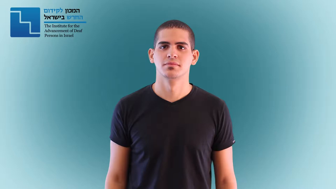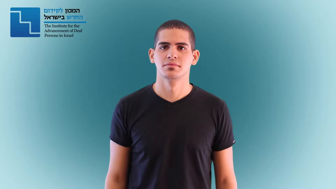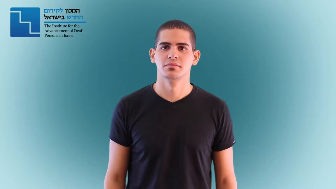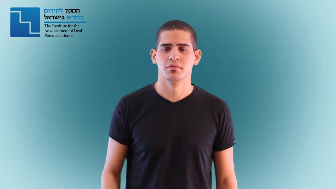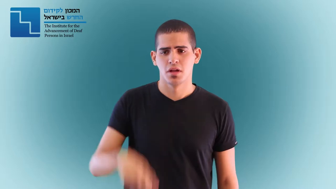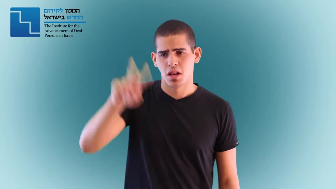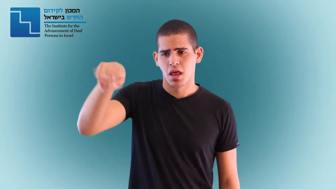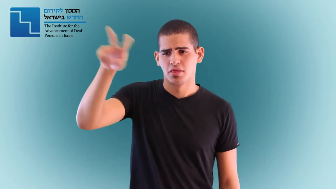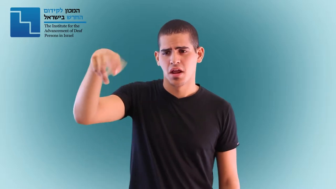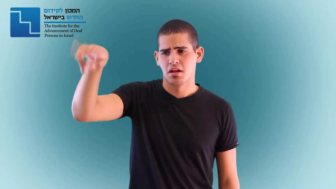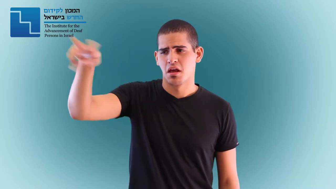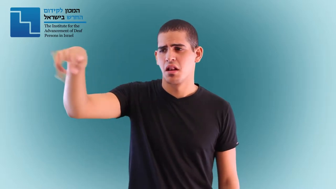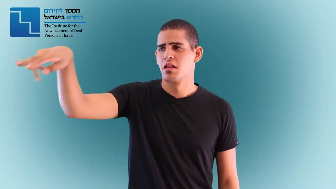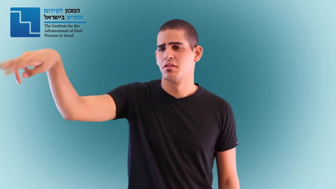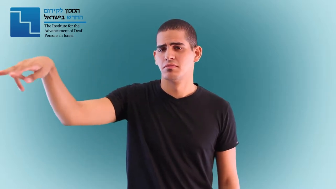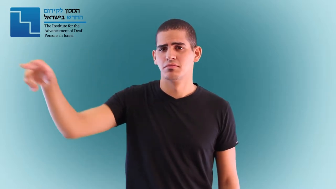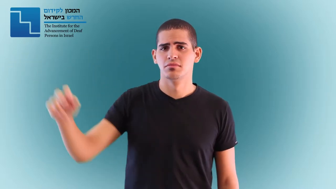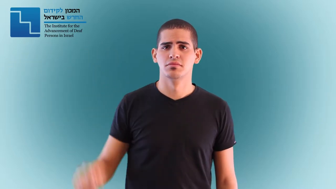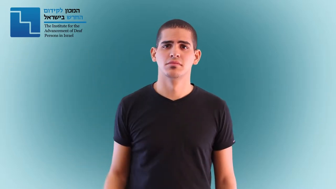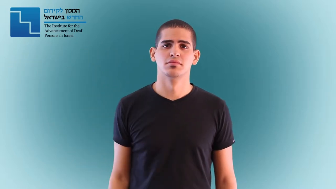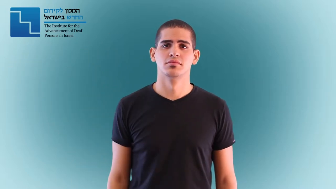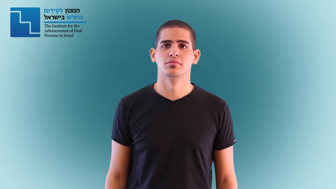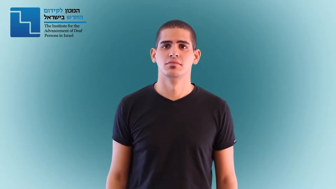לטייל